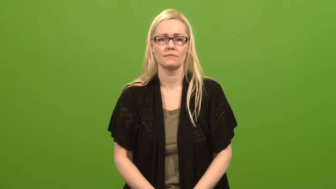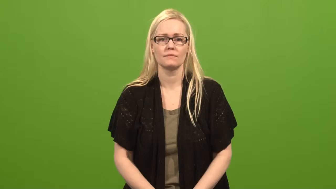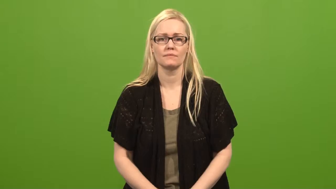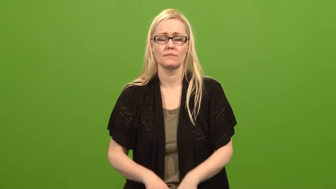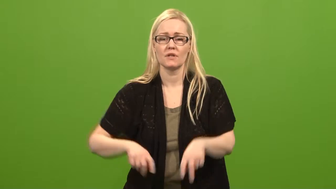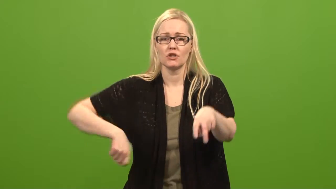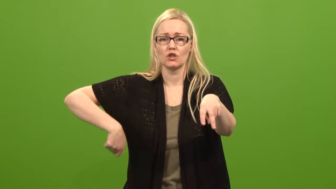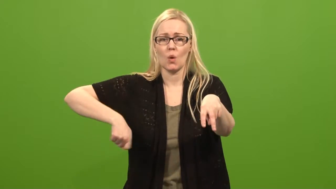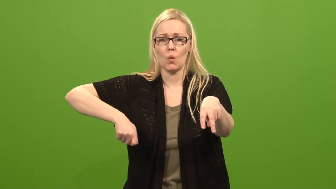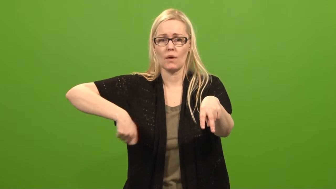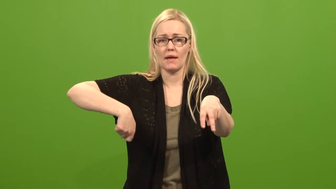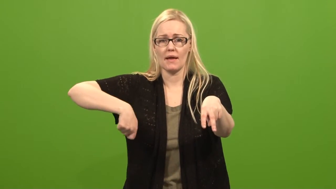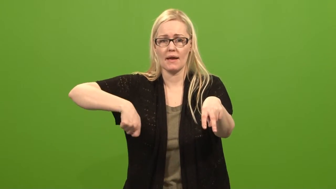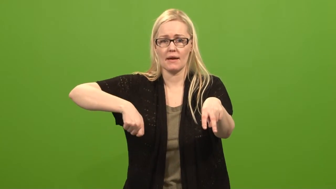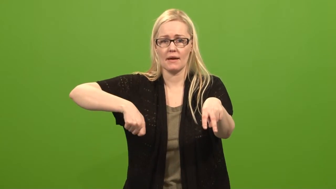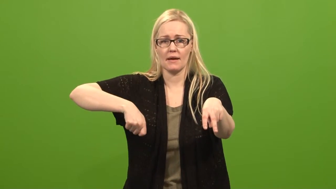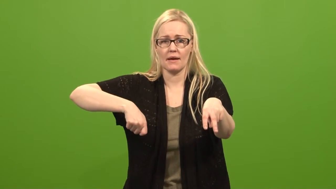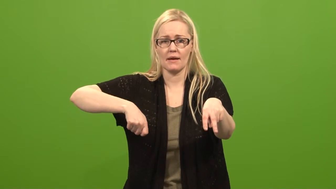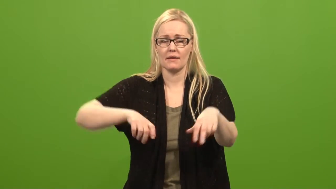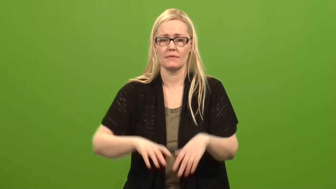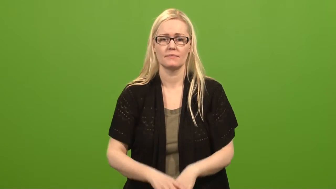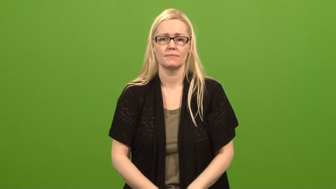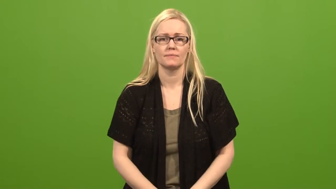Snóker